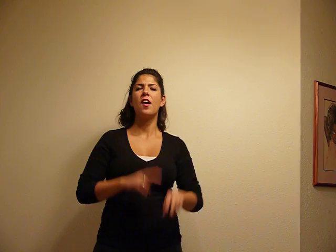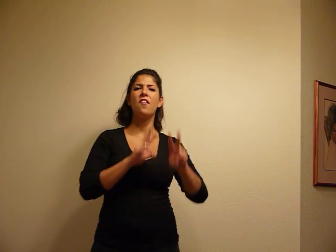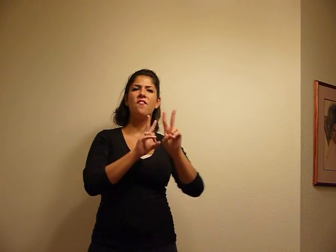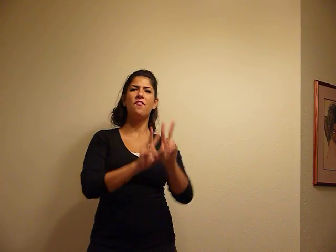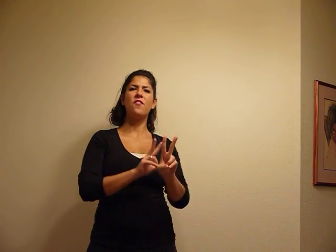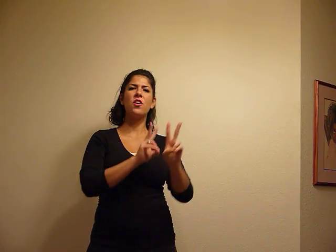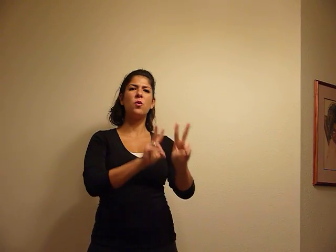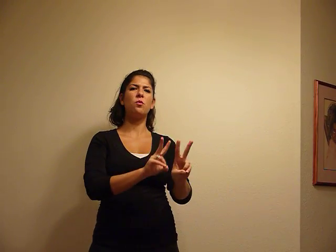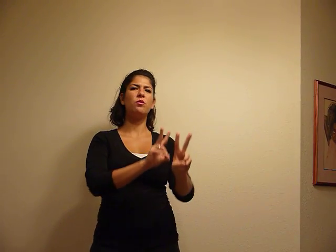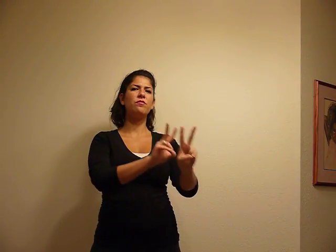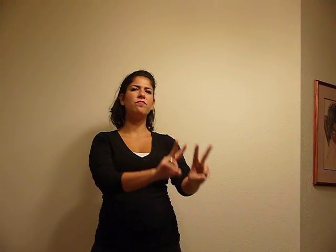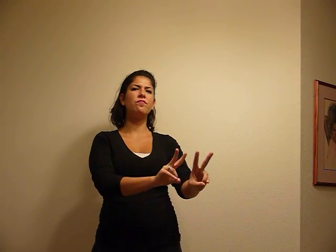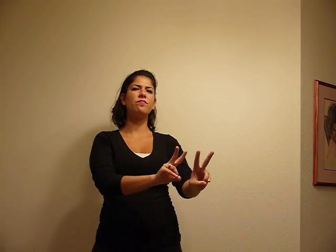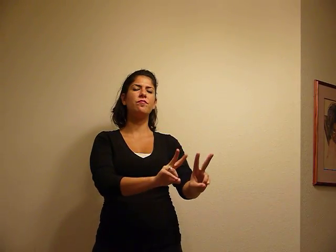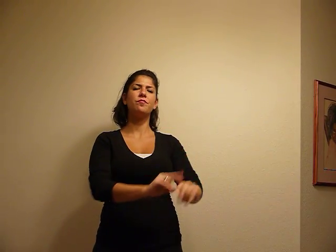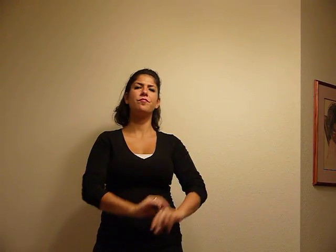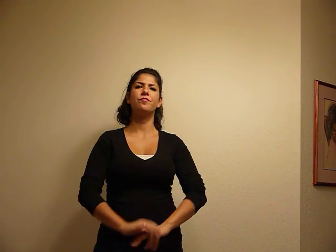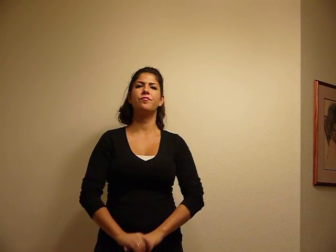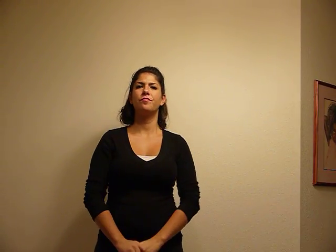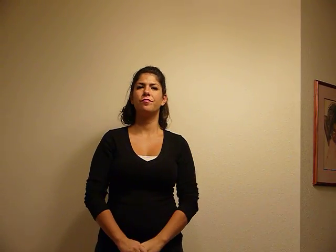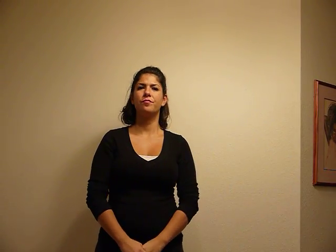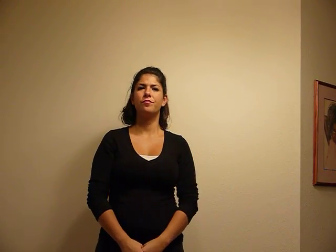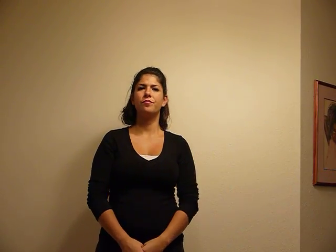הלוויה